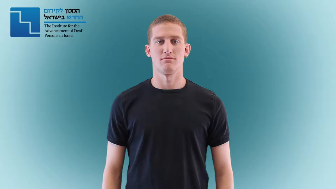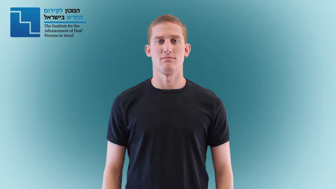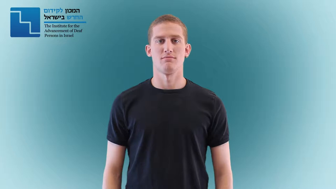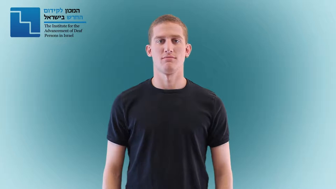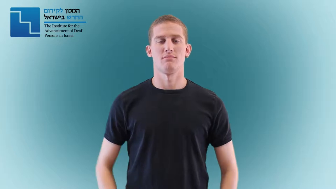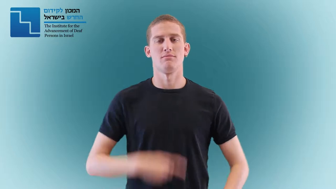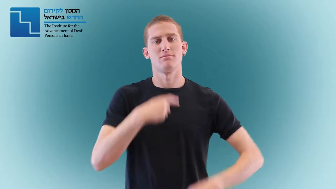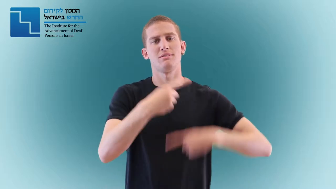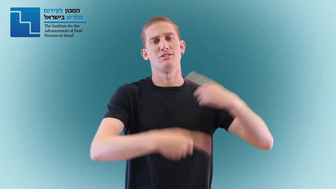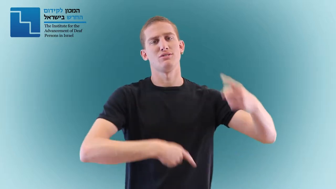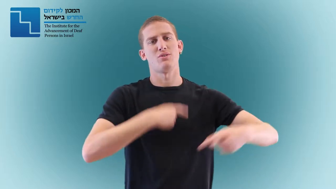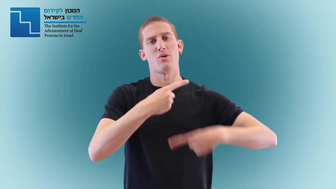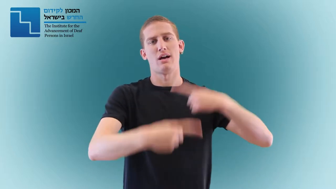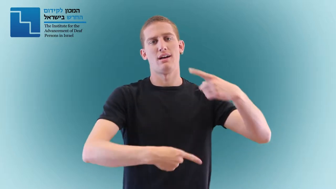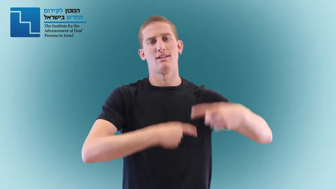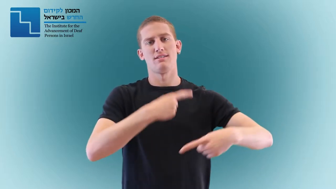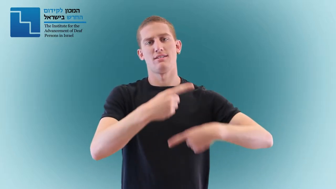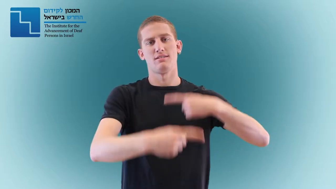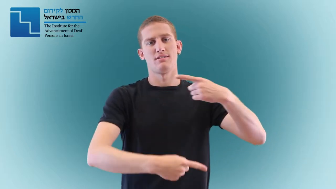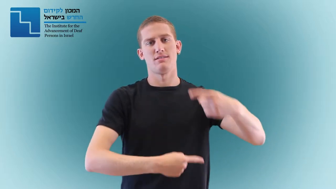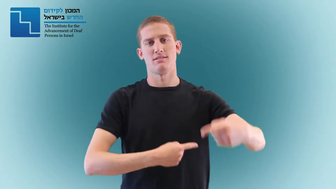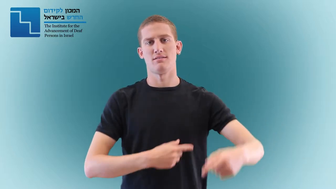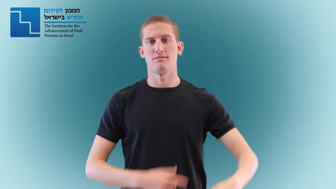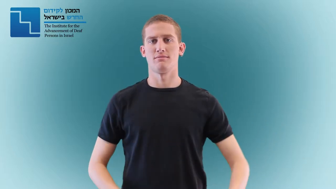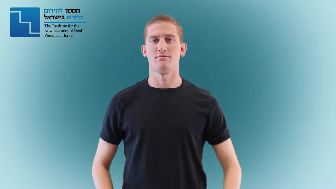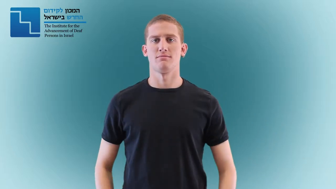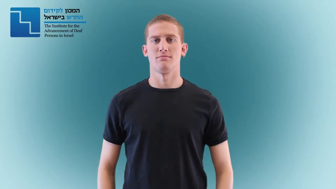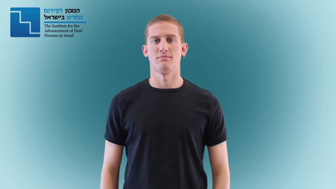מסורת